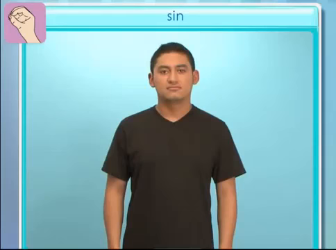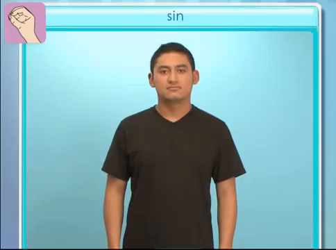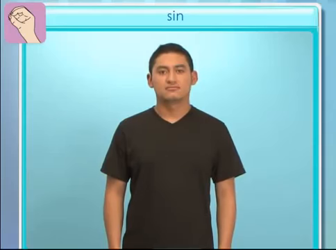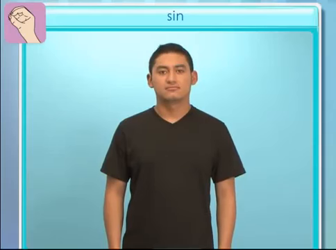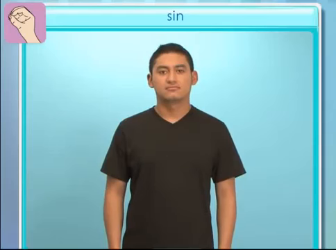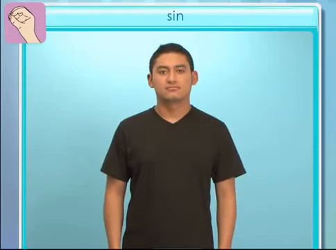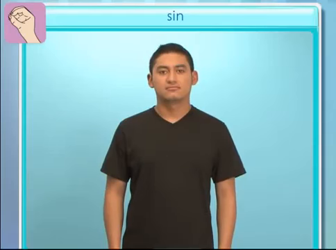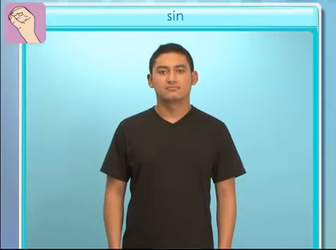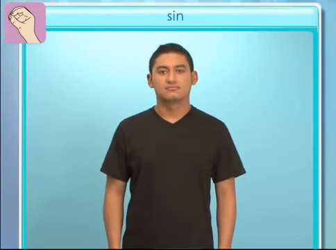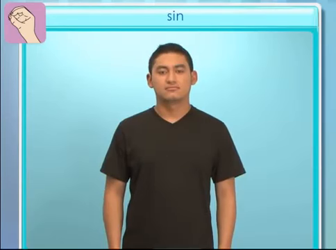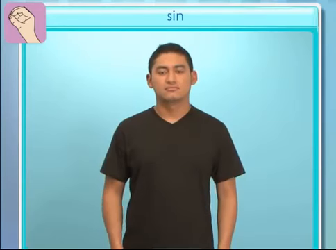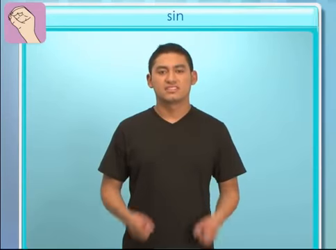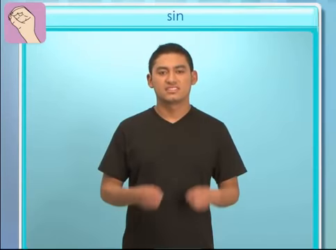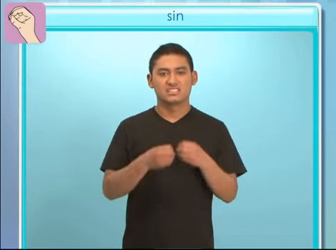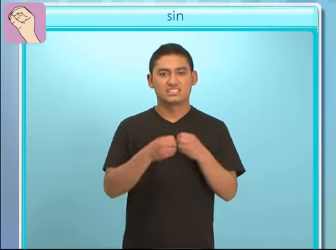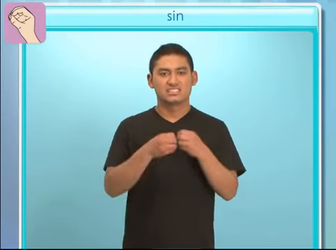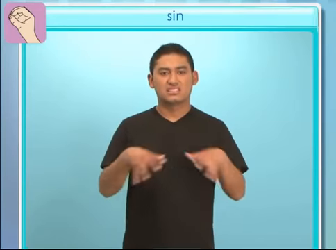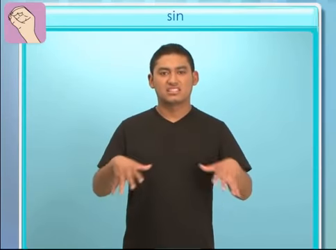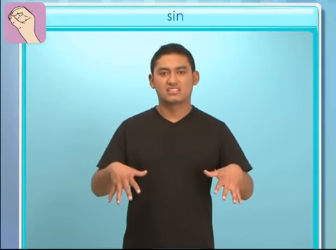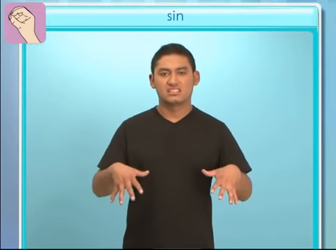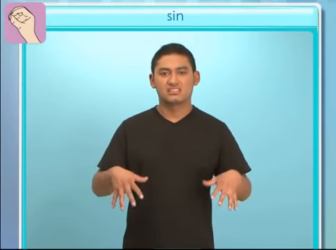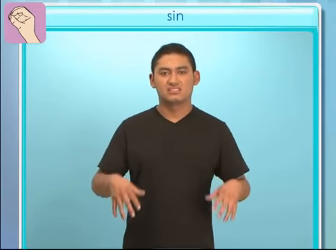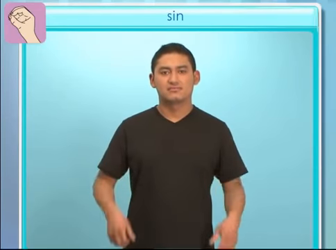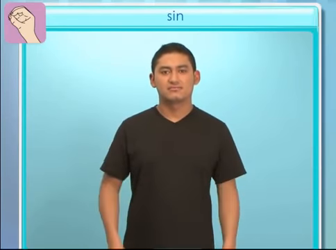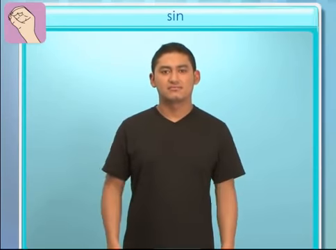SIN